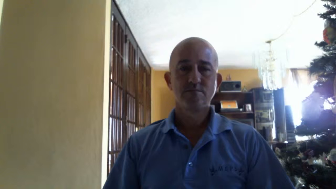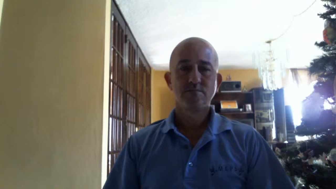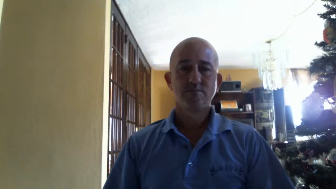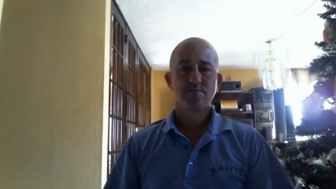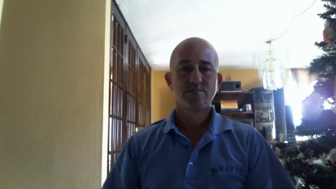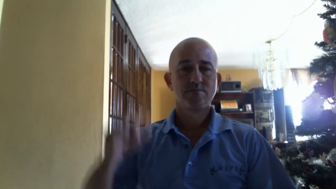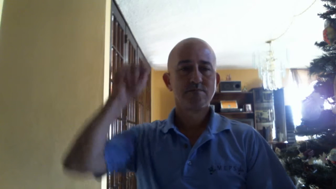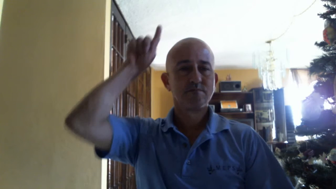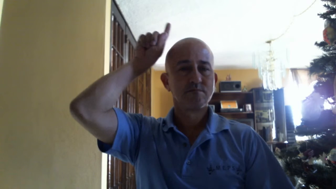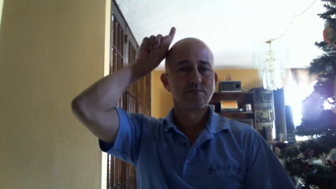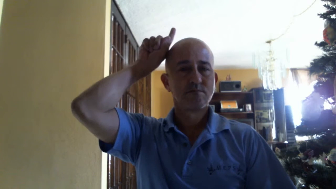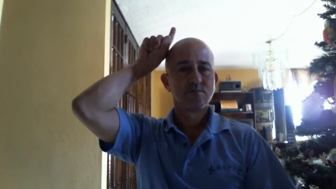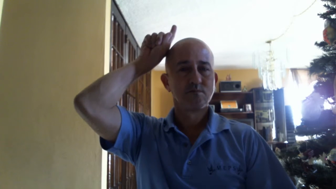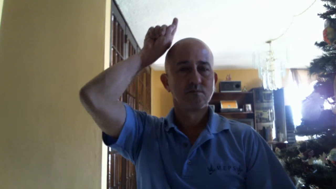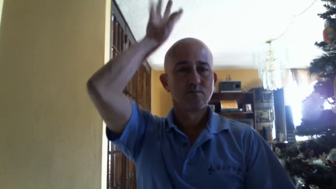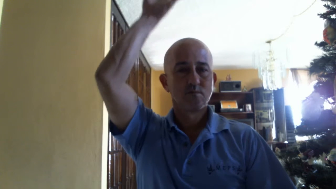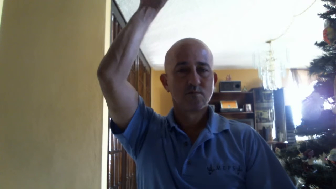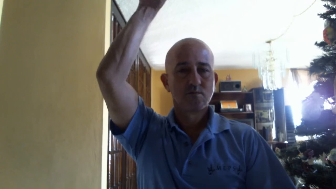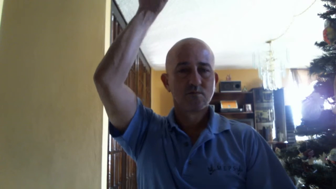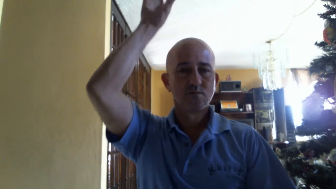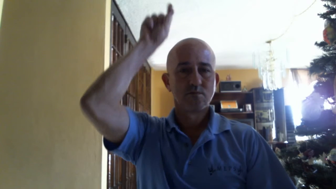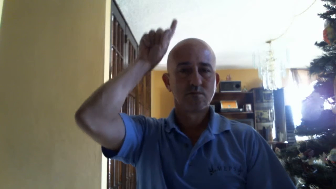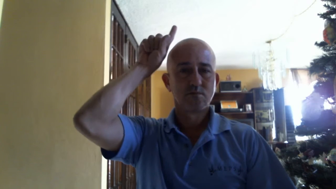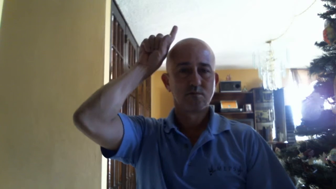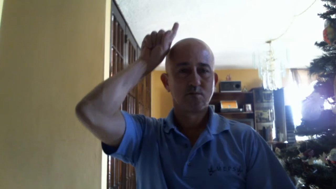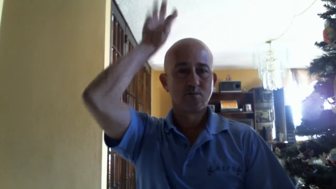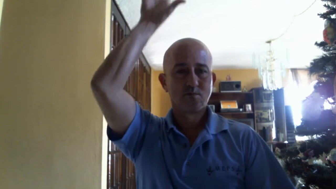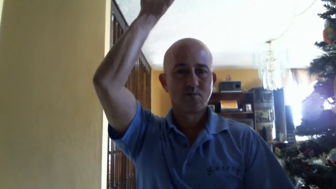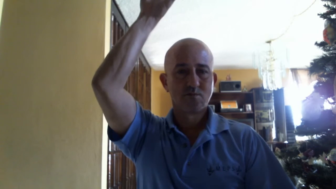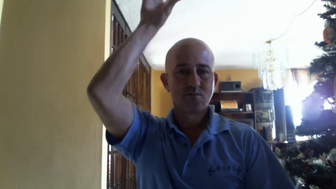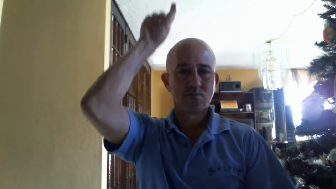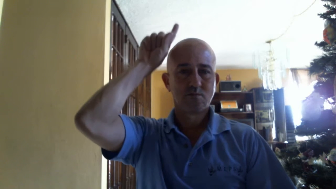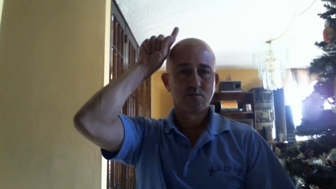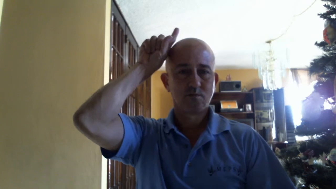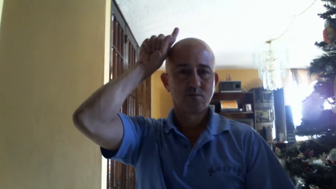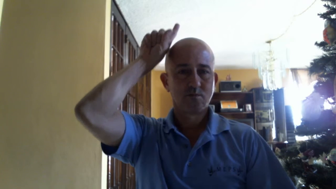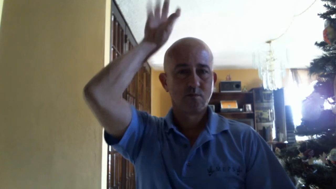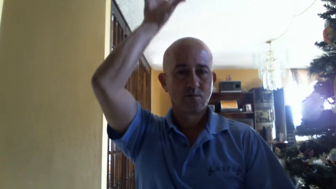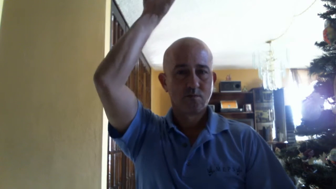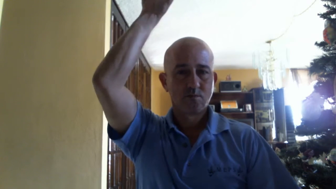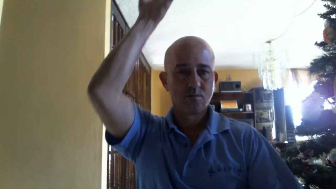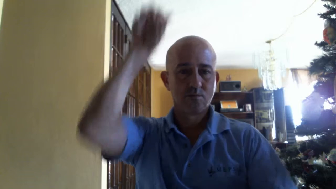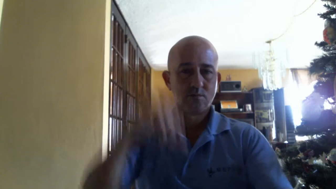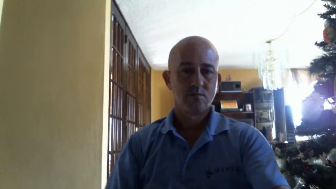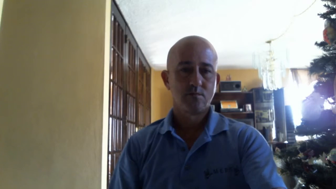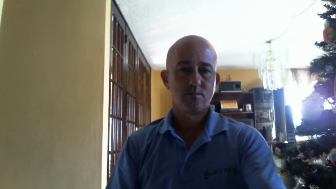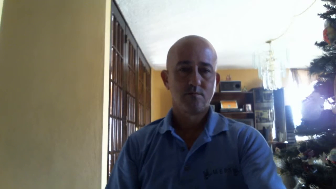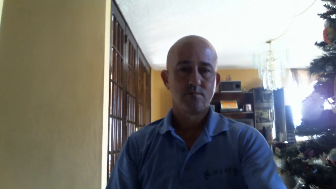Ballena